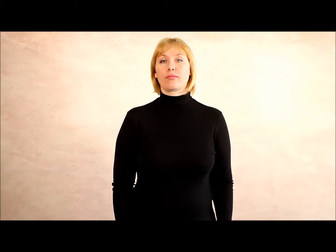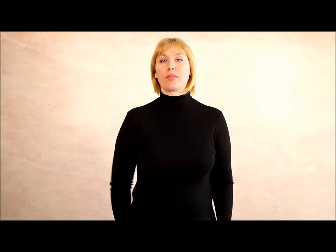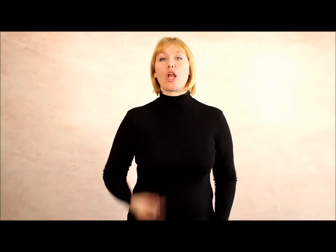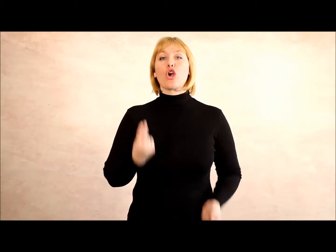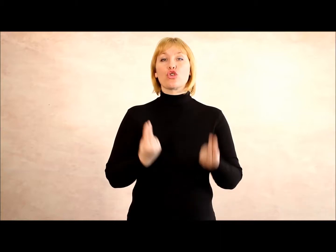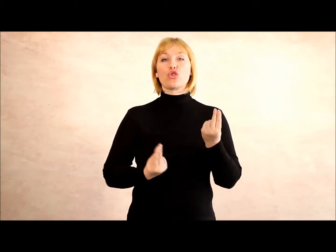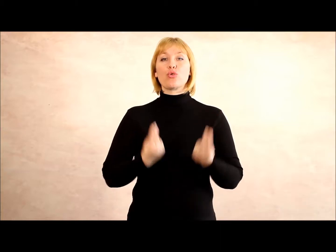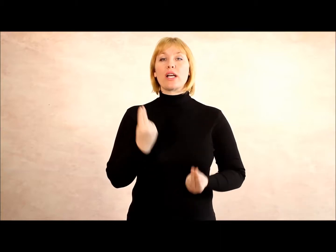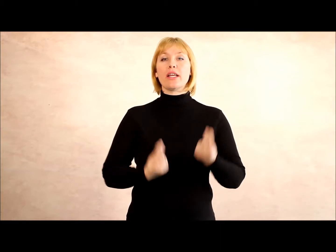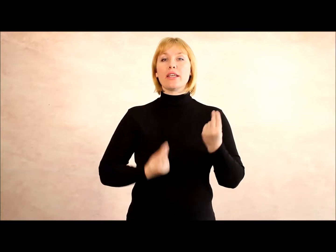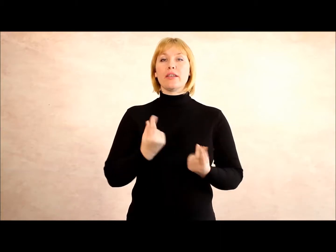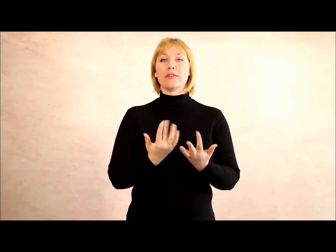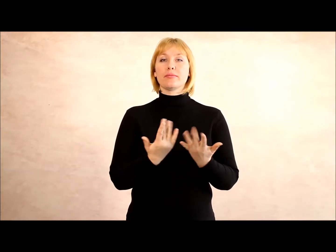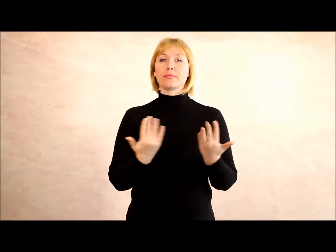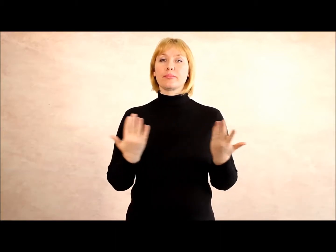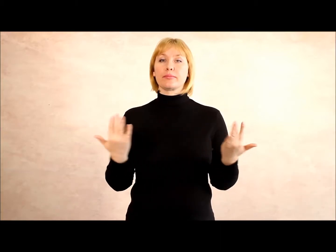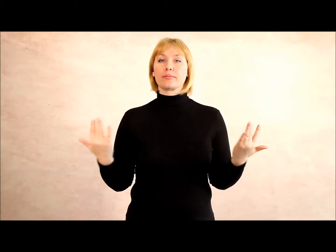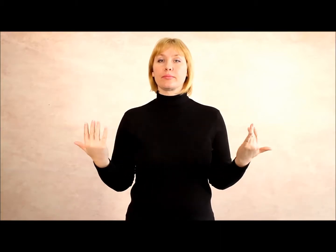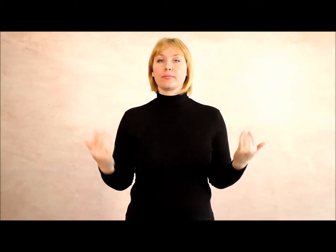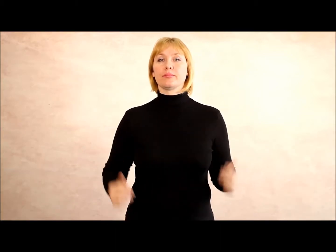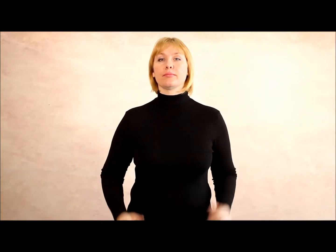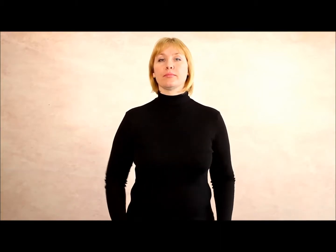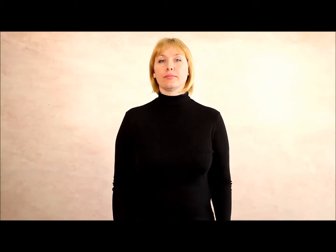Jucării